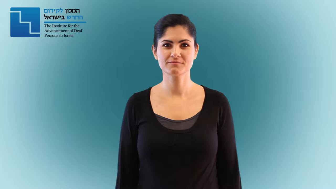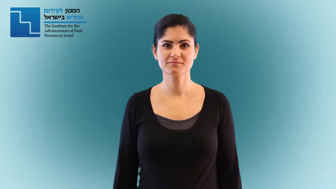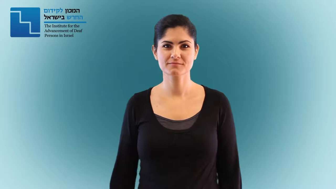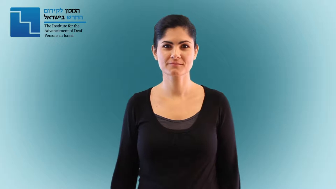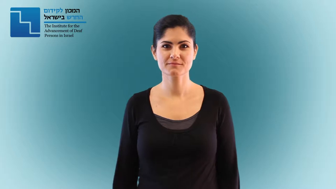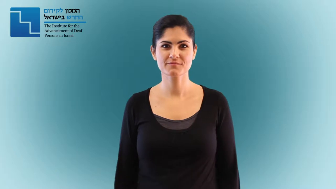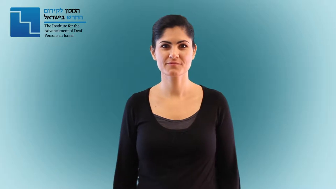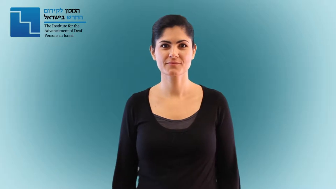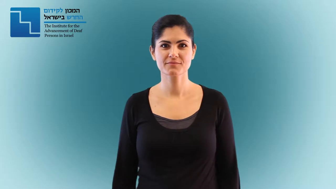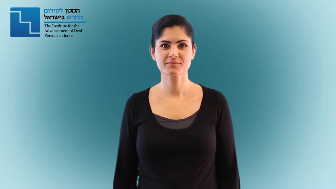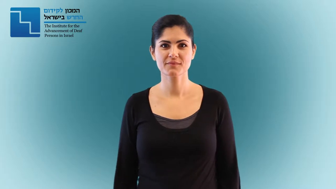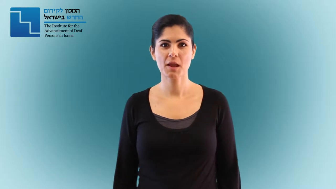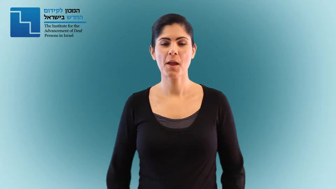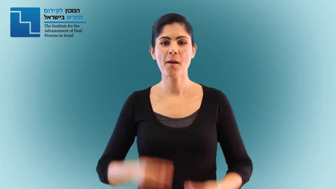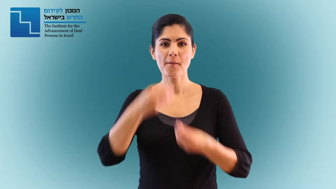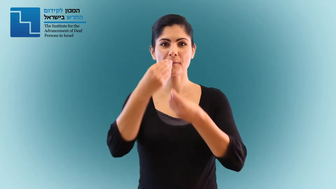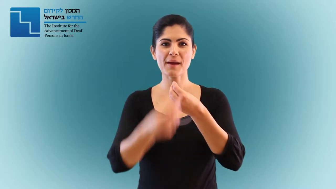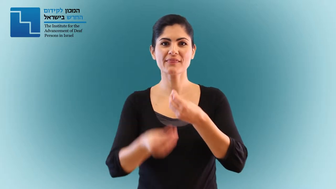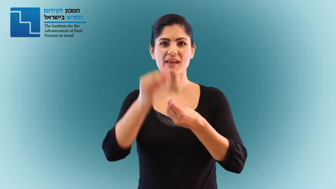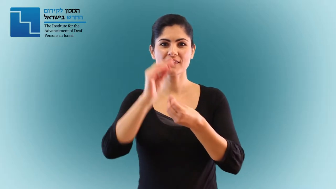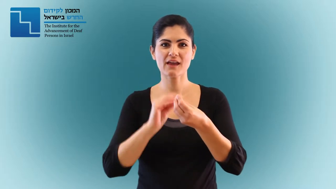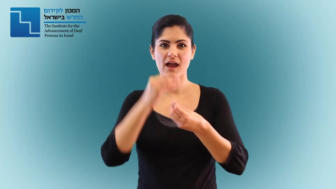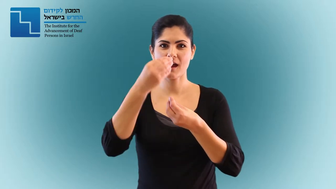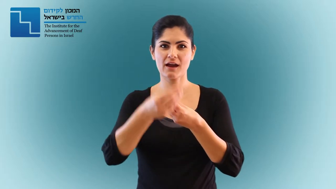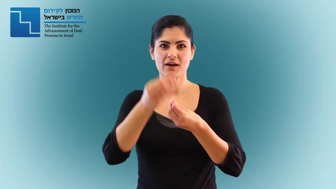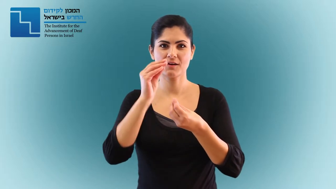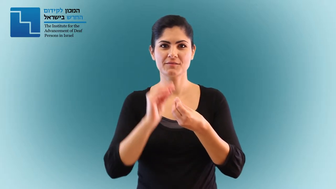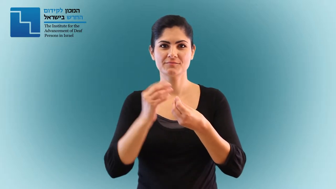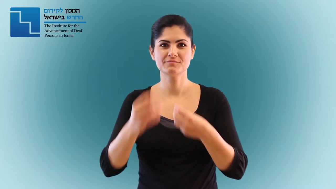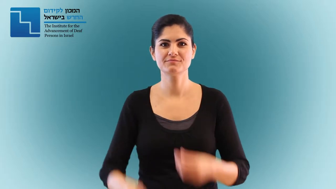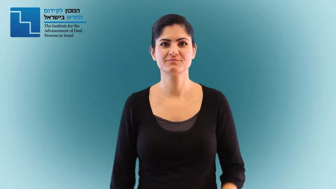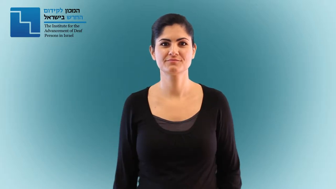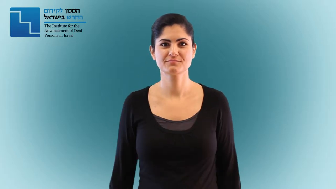בננה